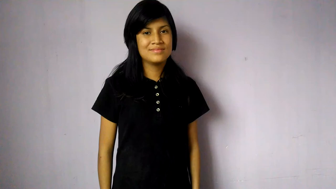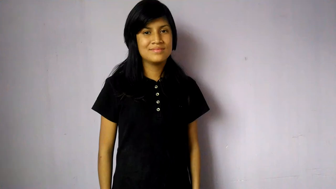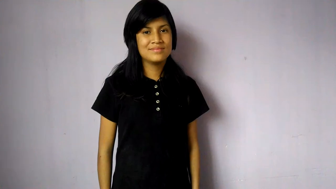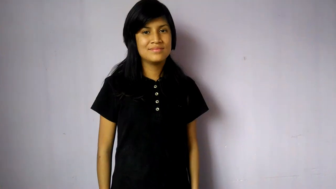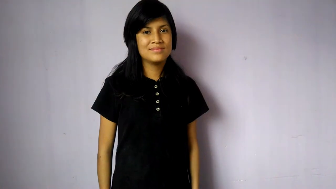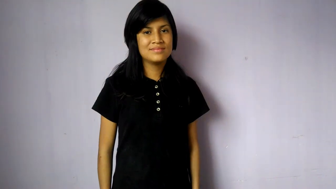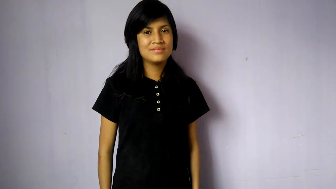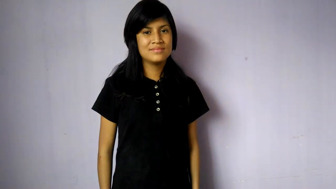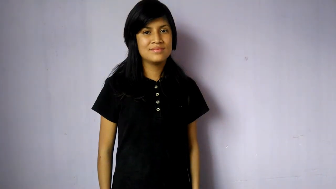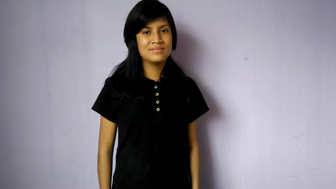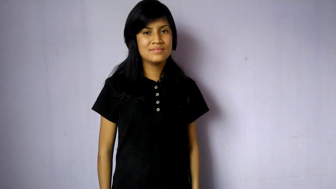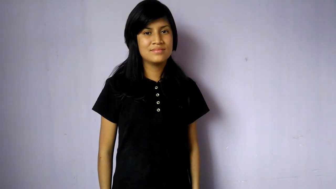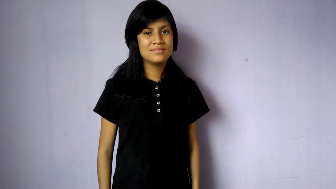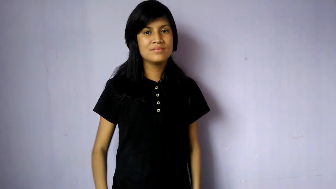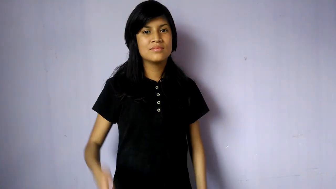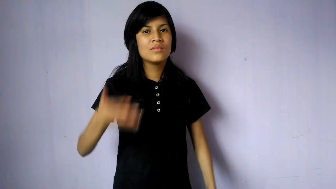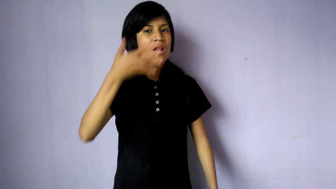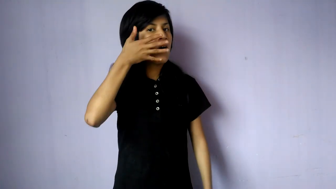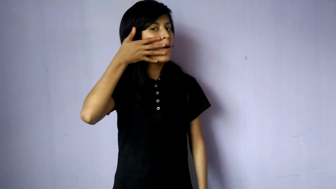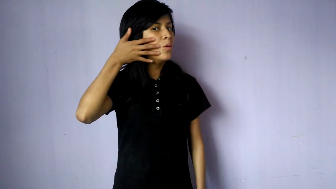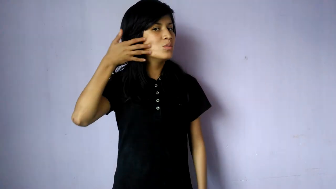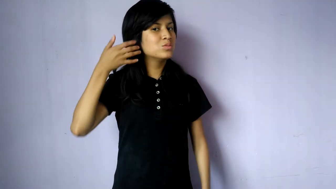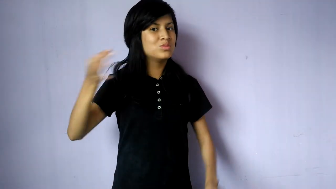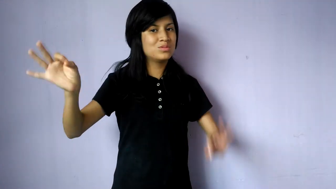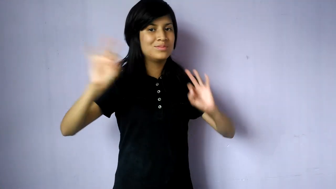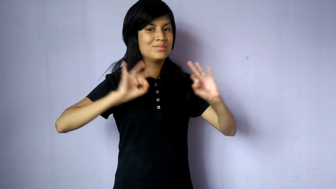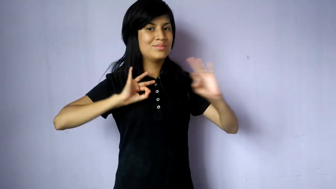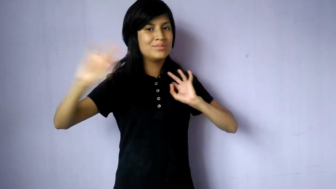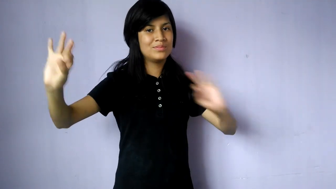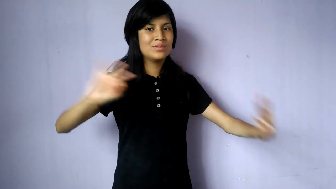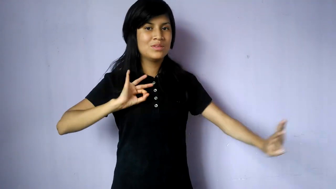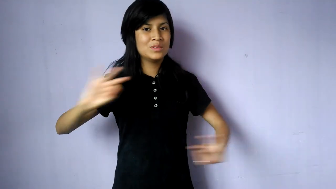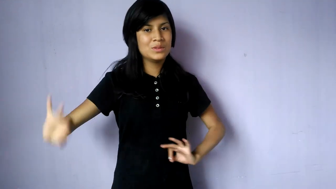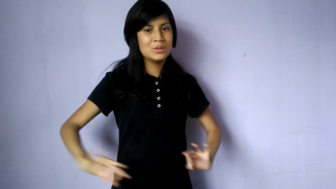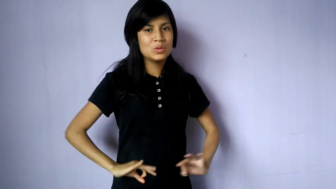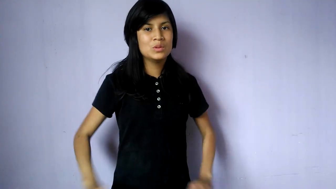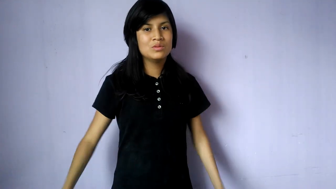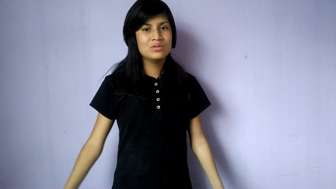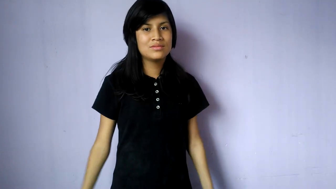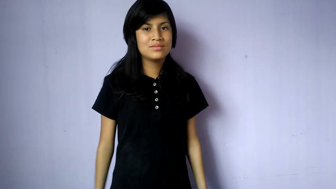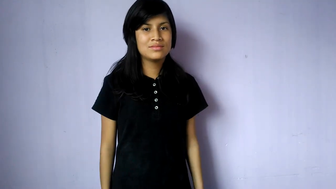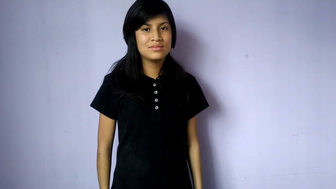LEOPARDO